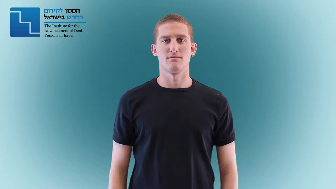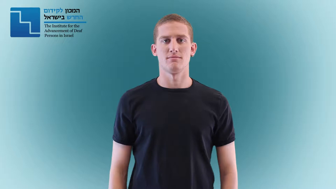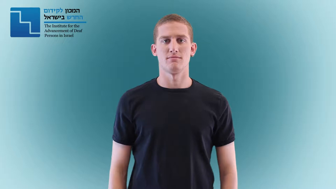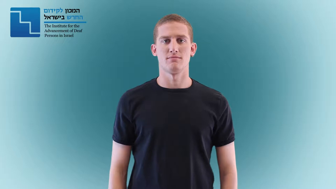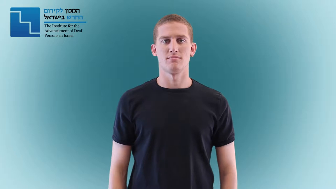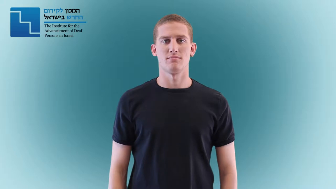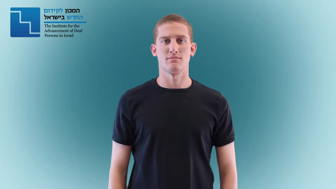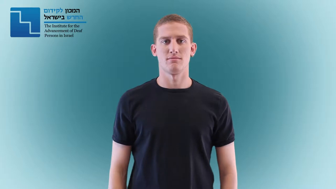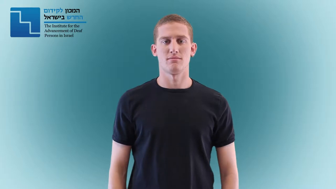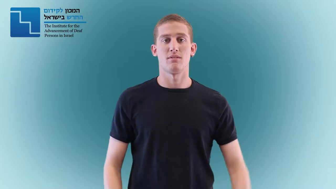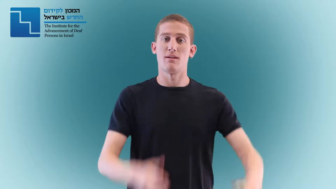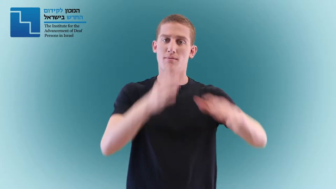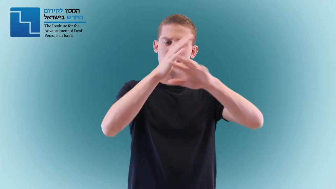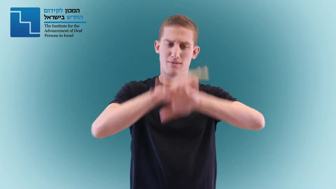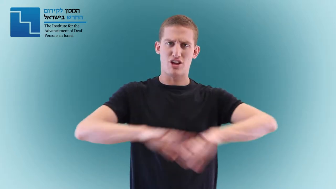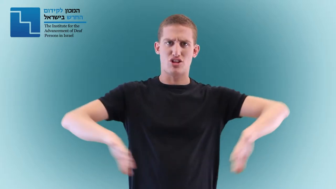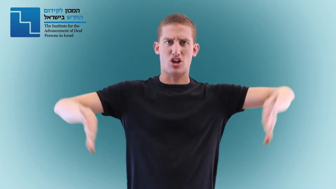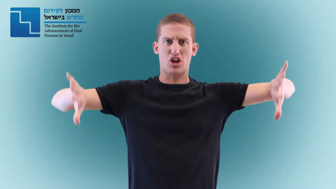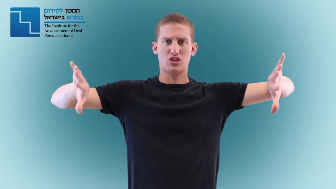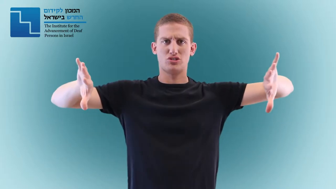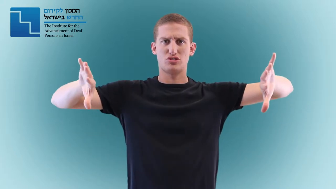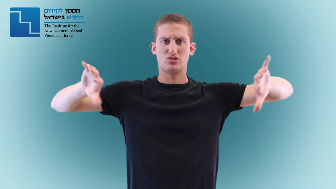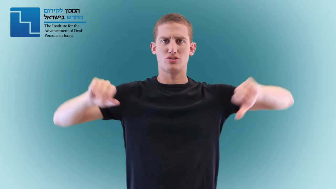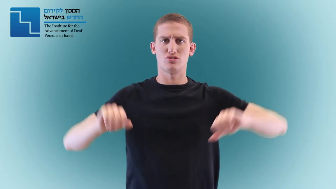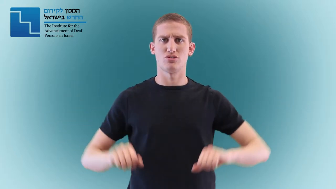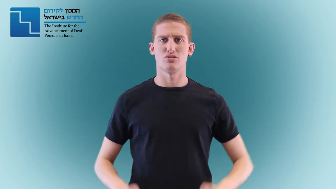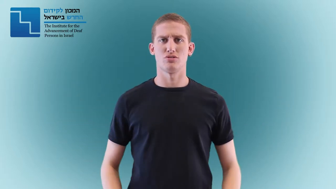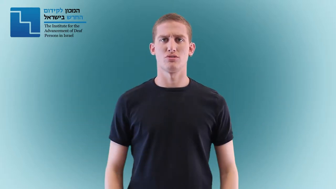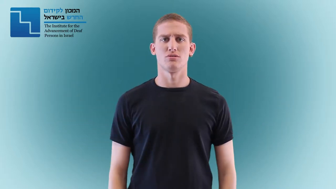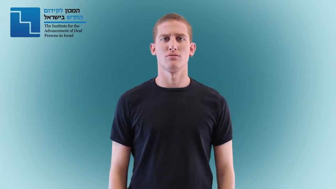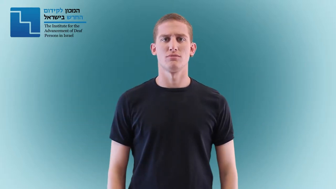מכתש